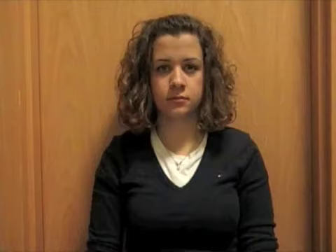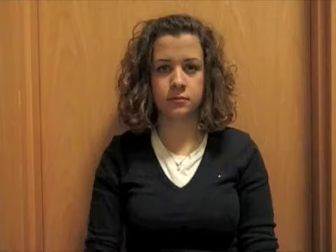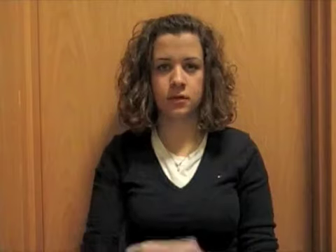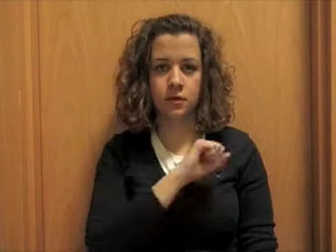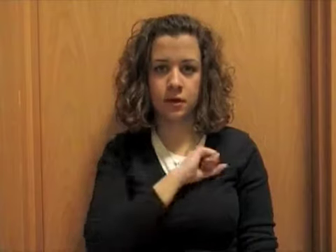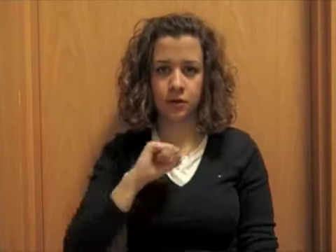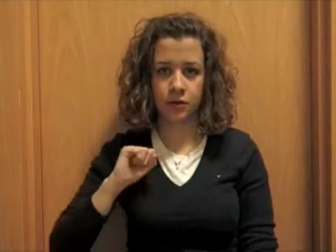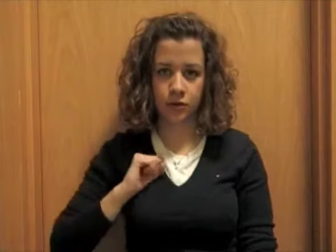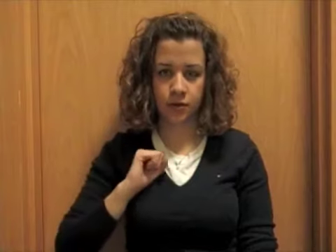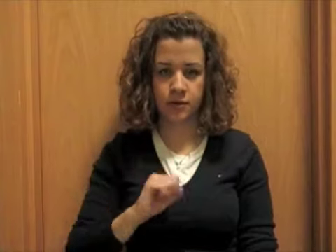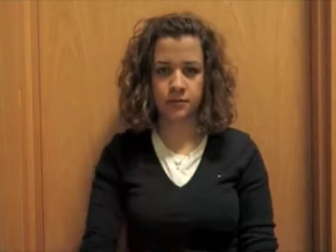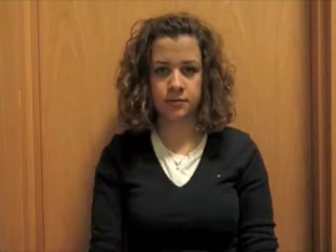Galatone